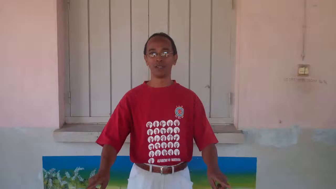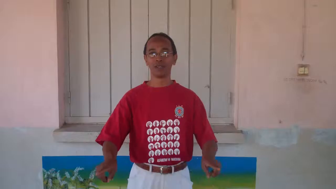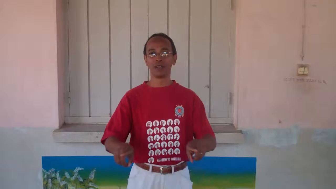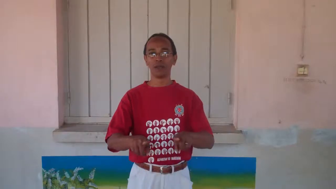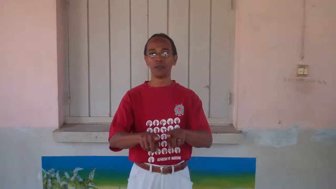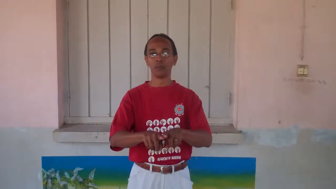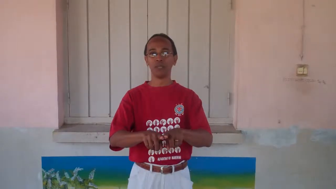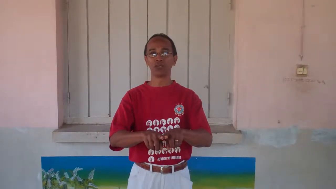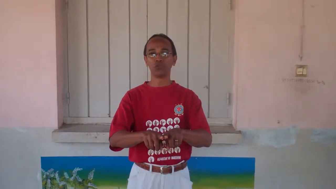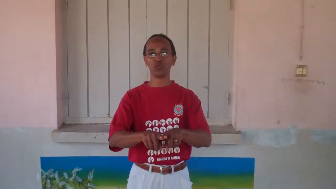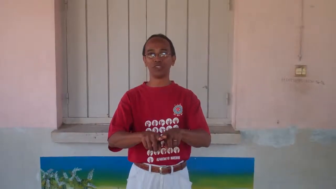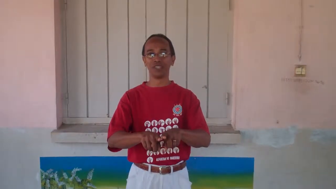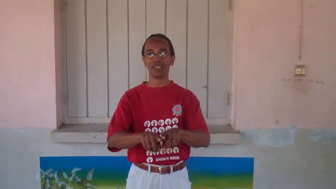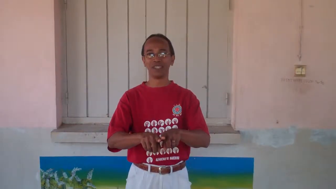mitovy